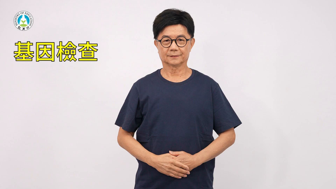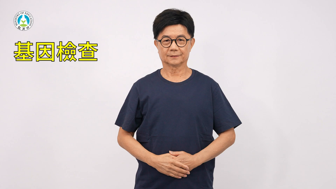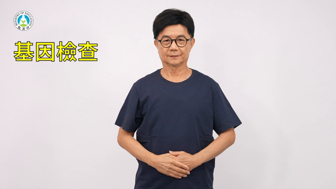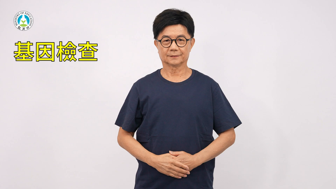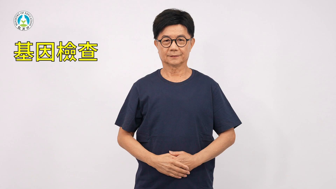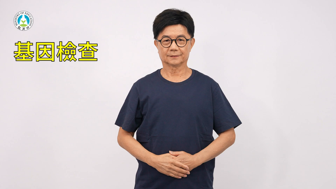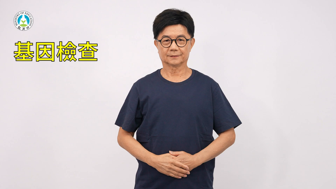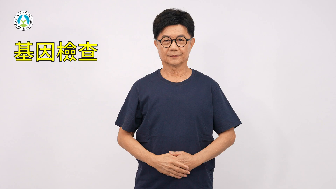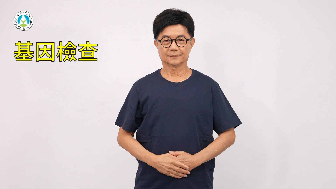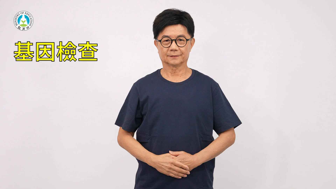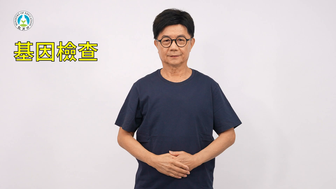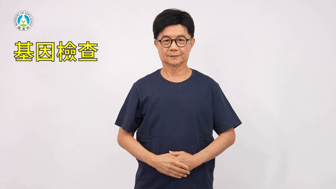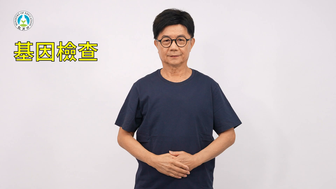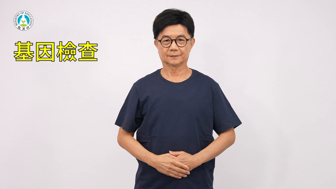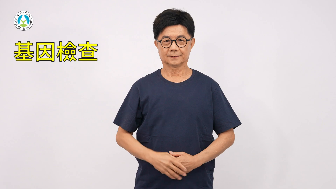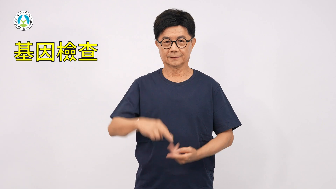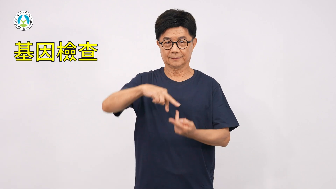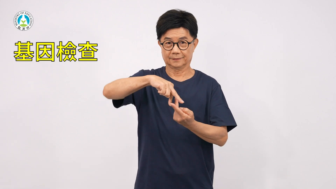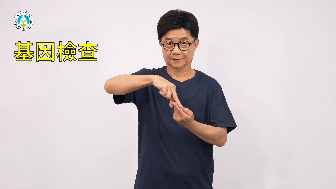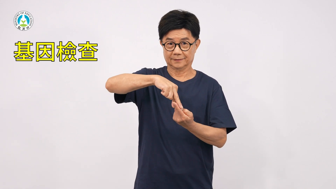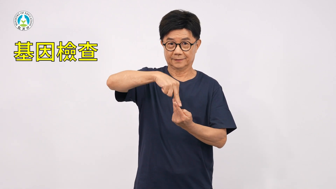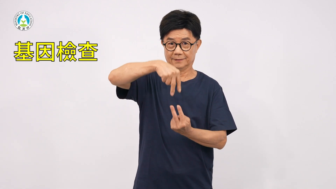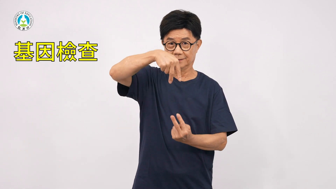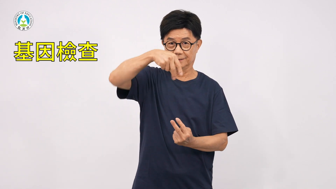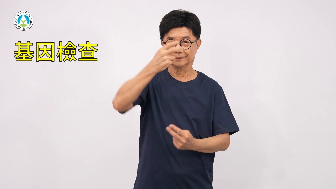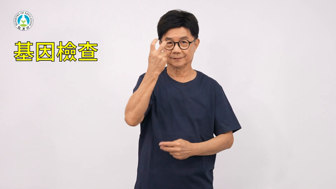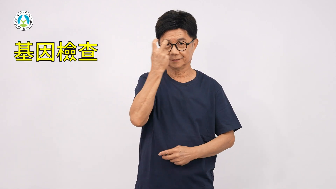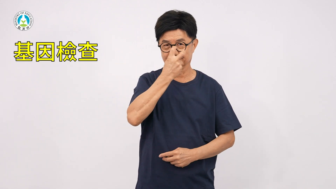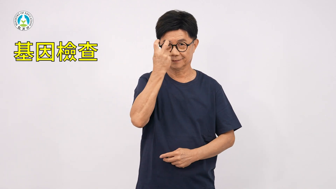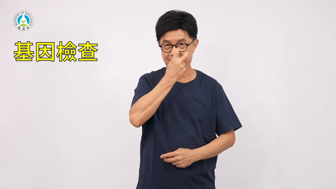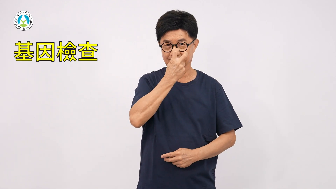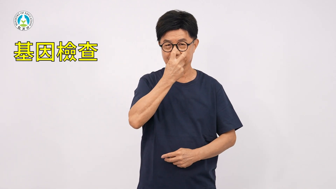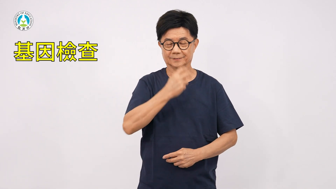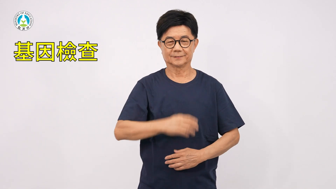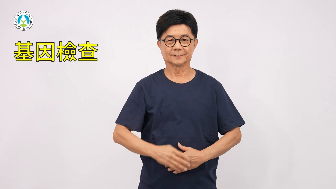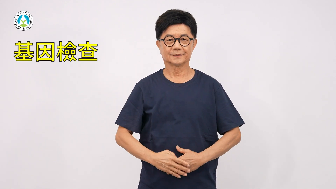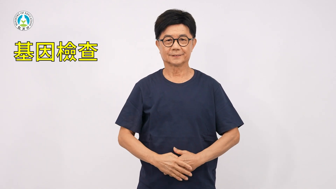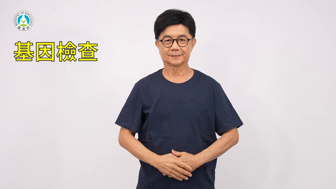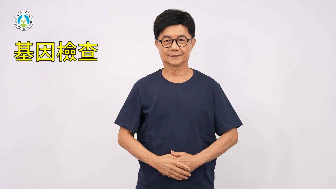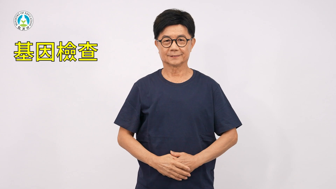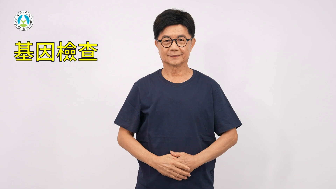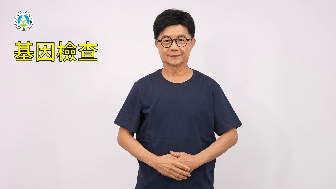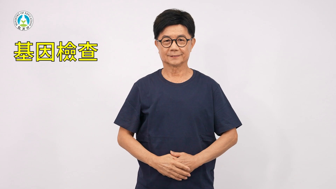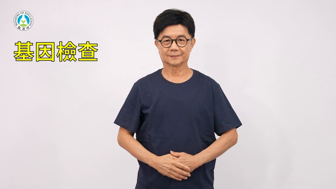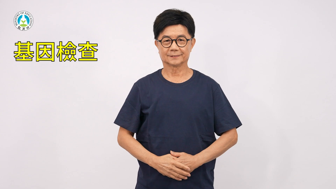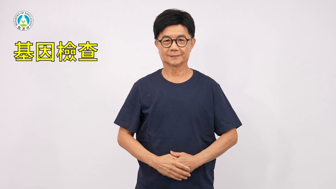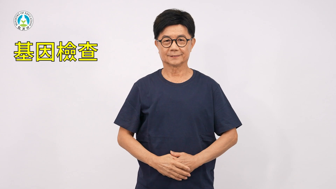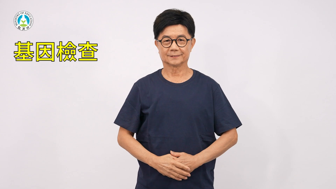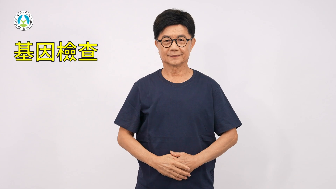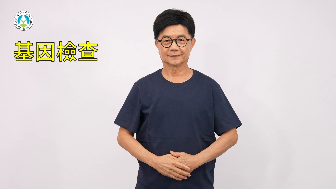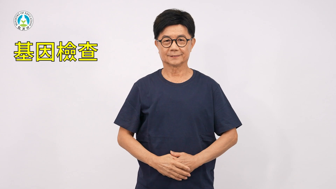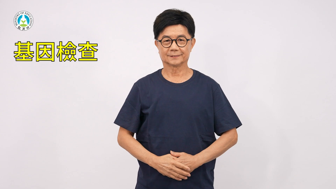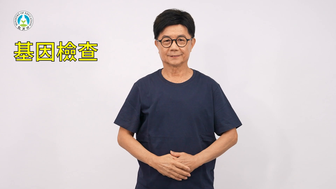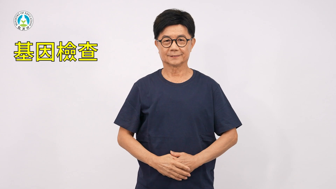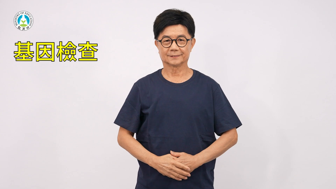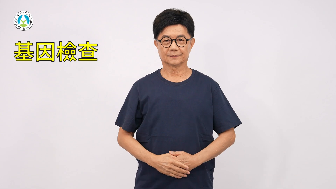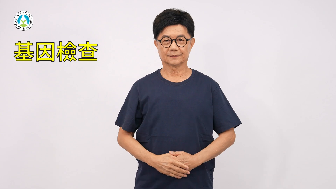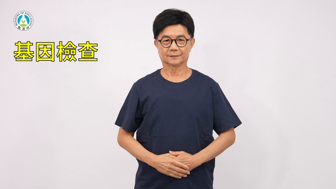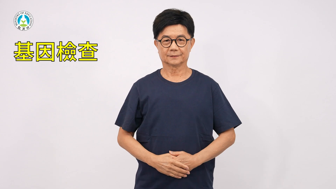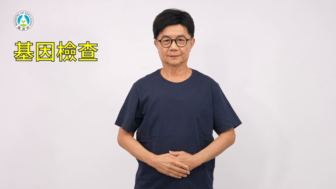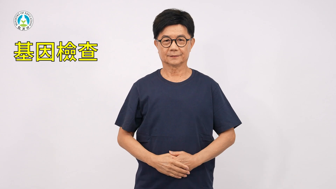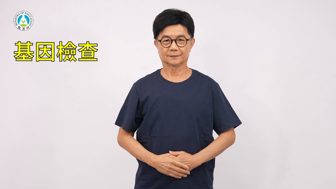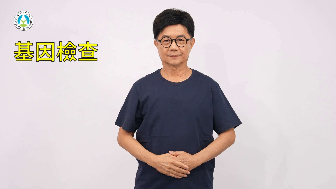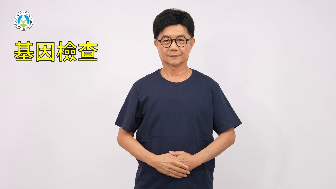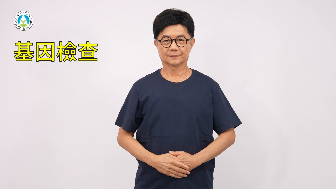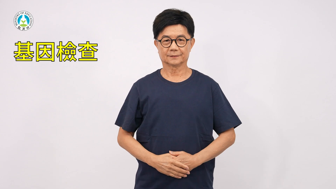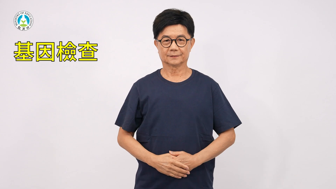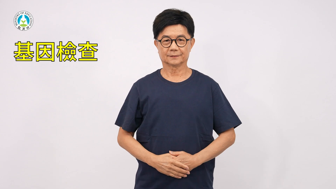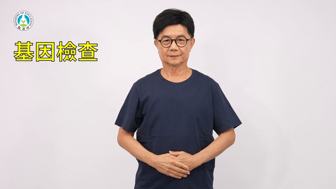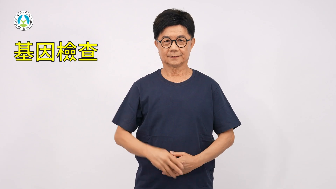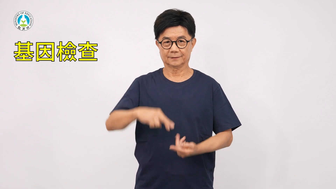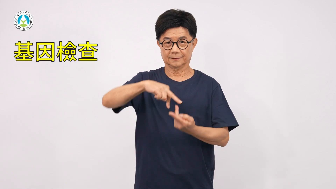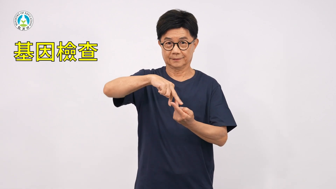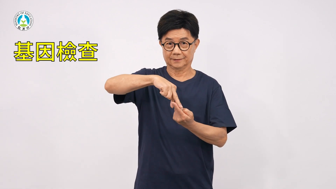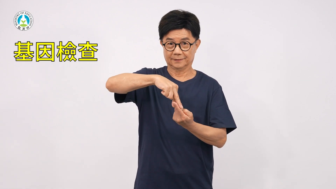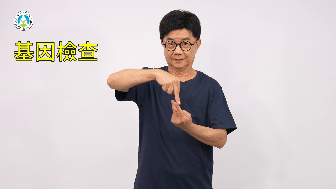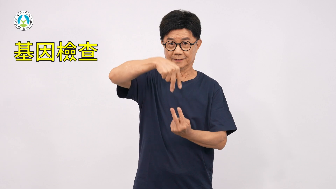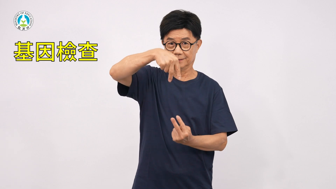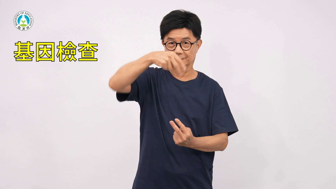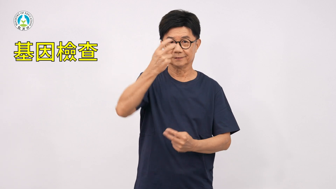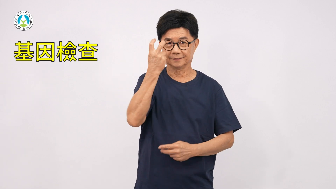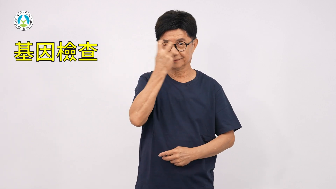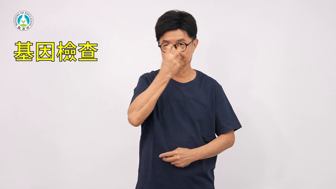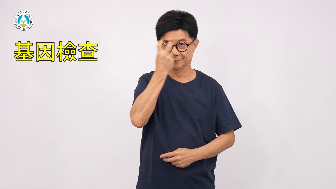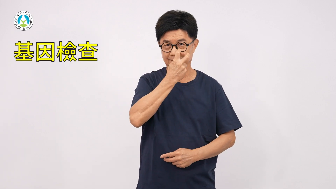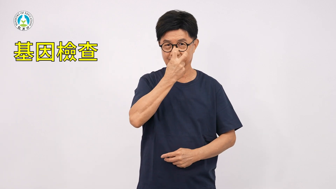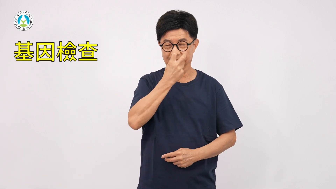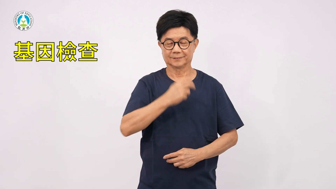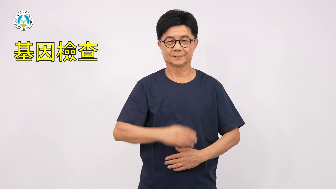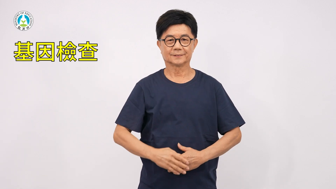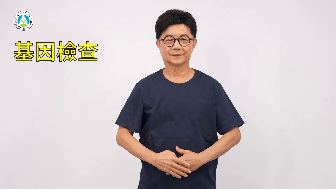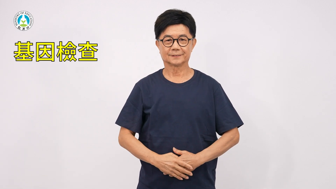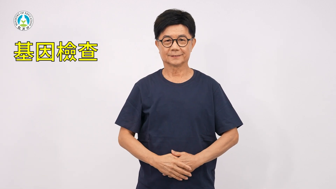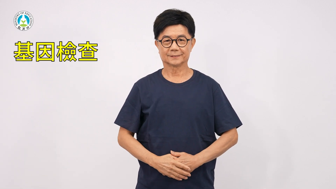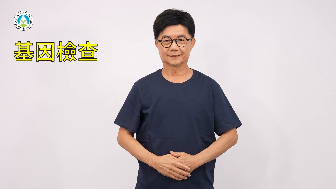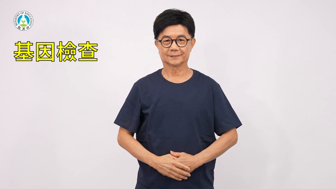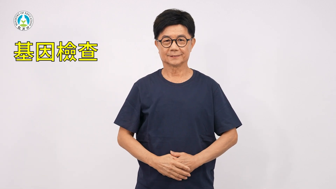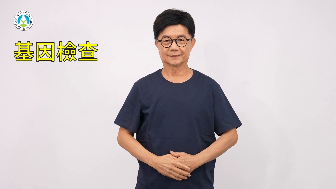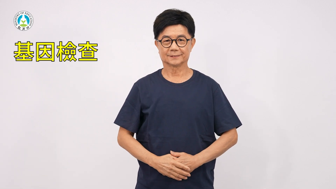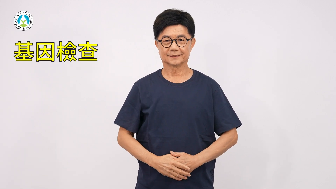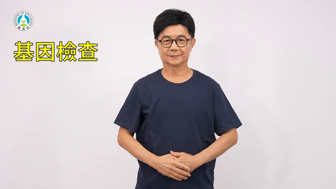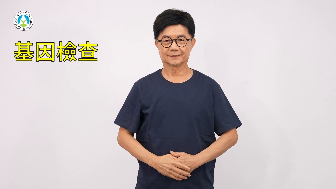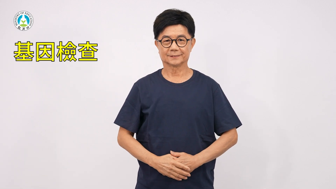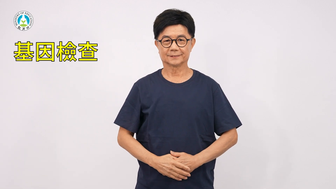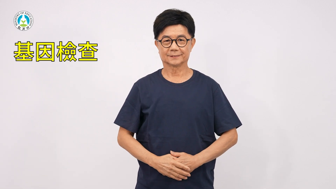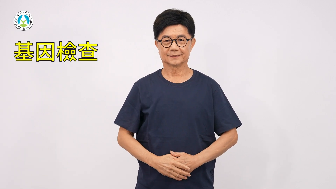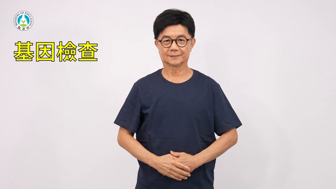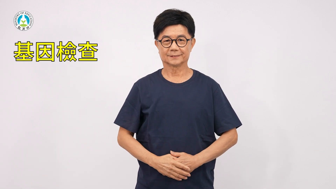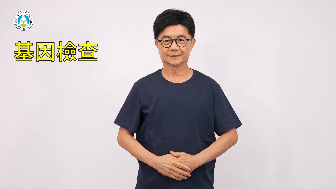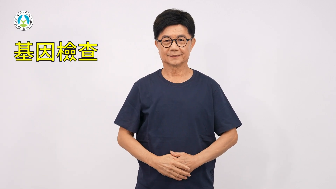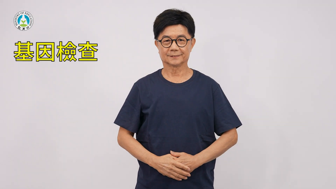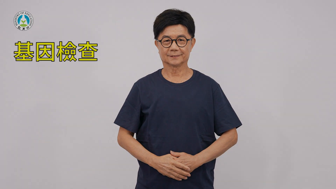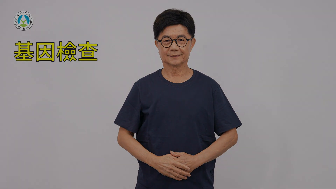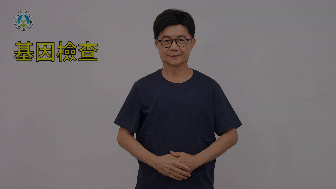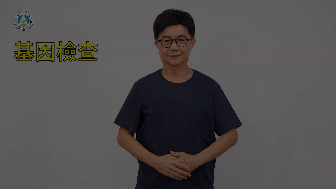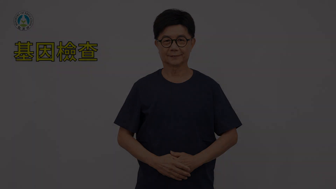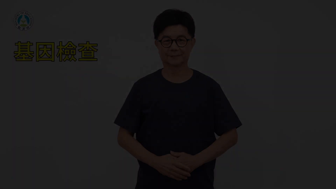基因檢查